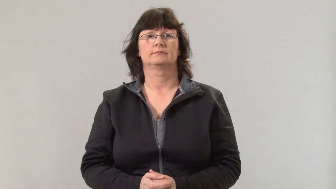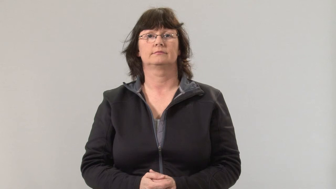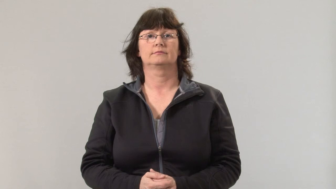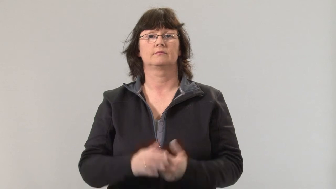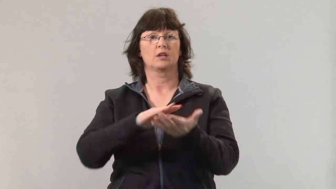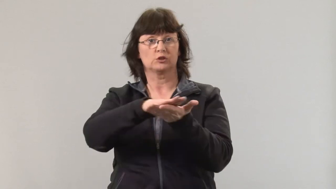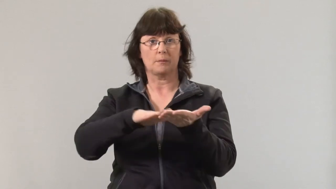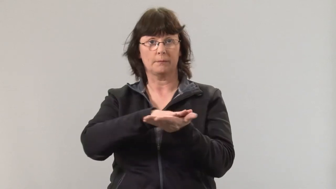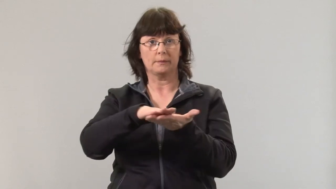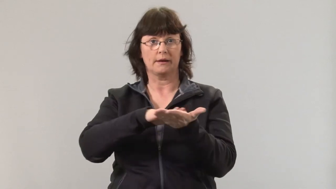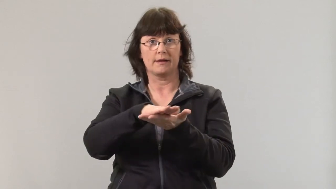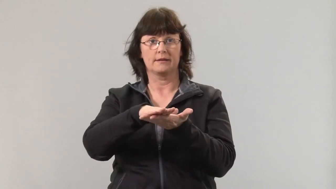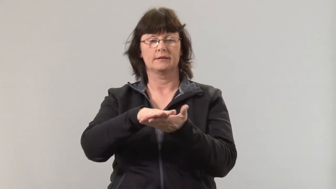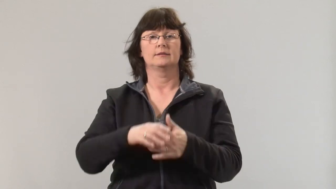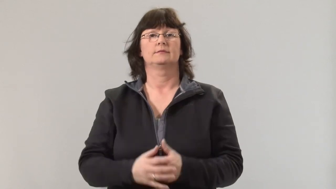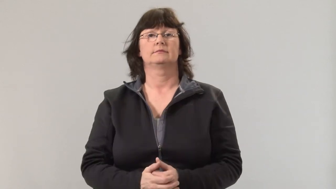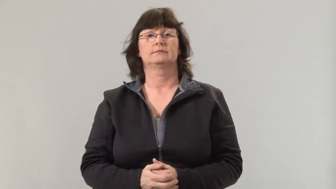Stofna